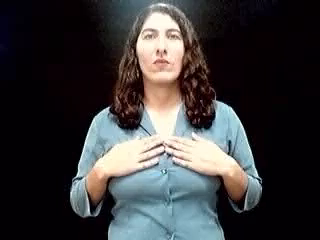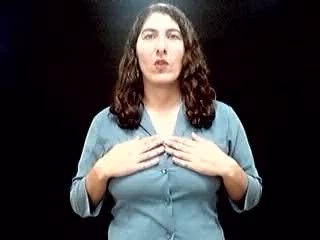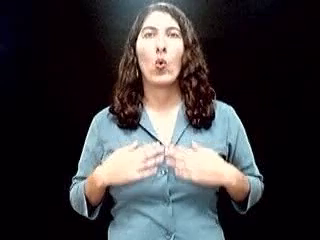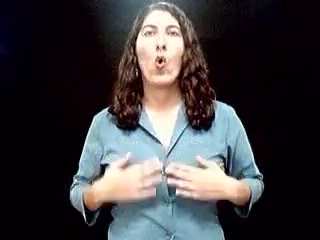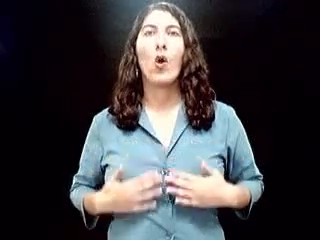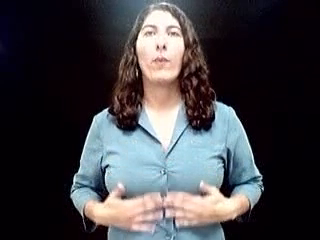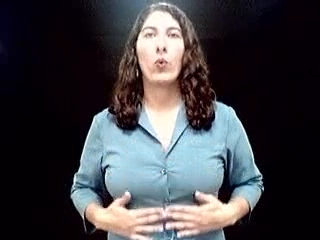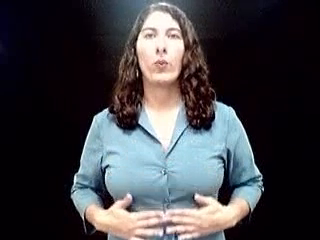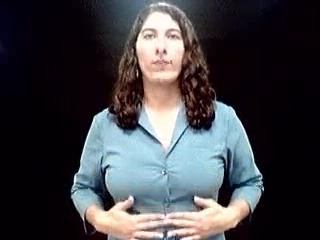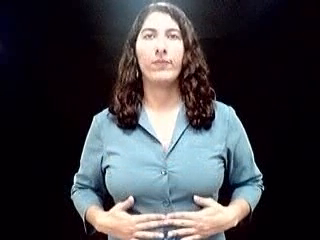corpo